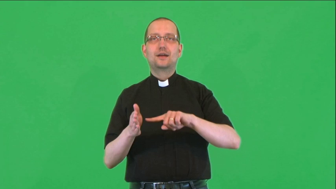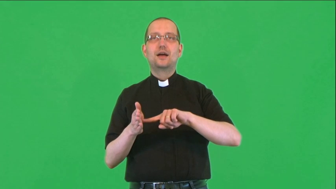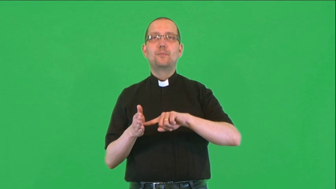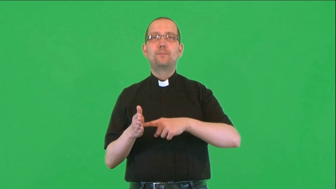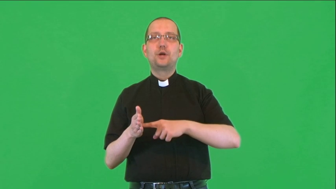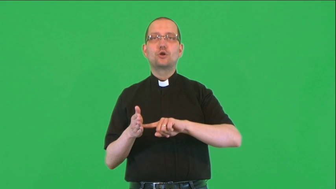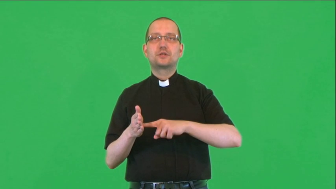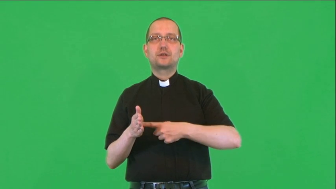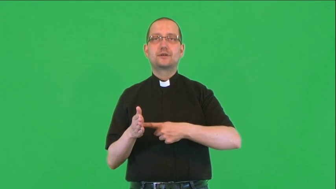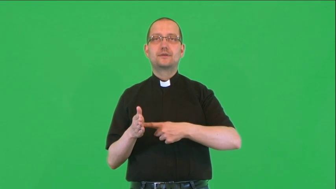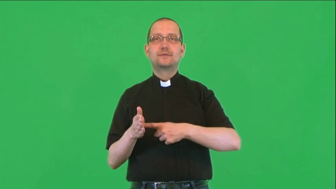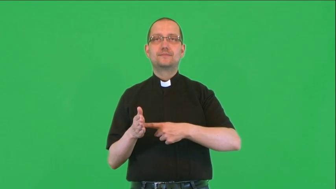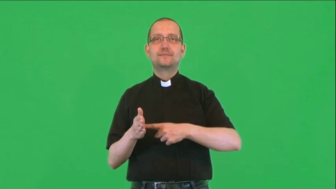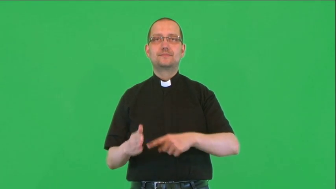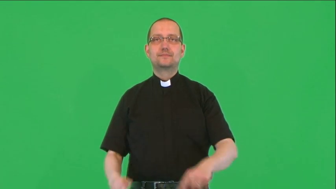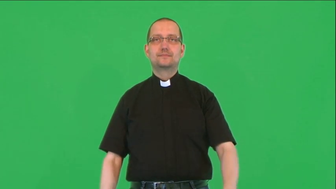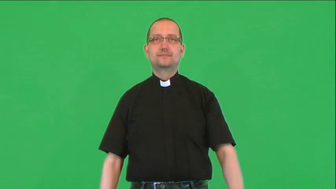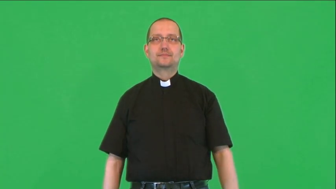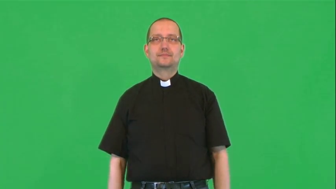Piotr